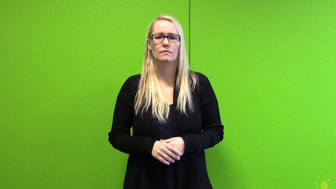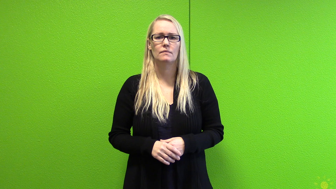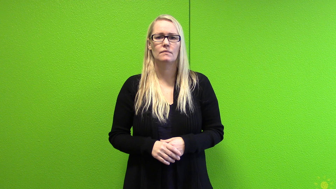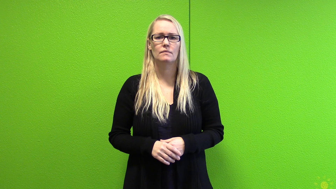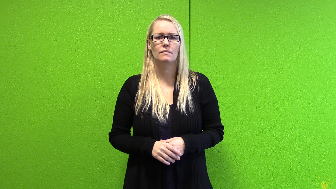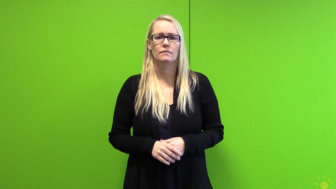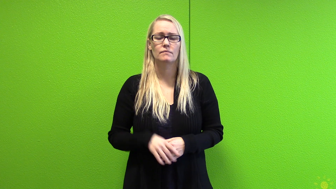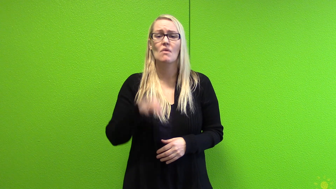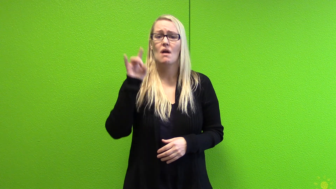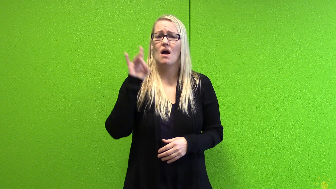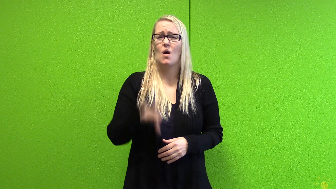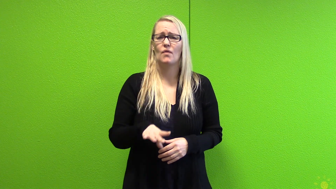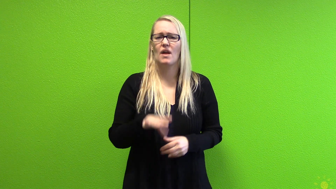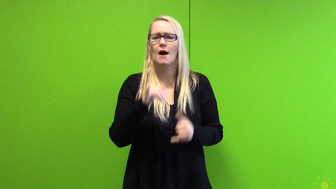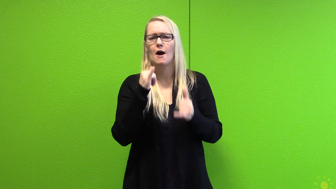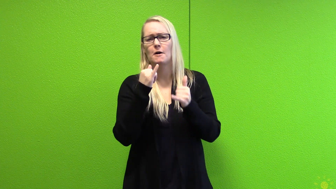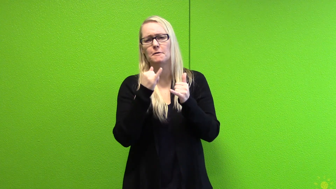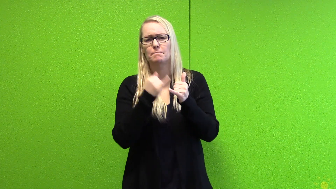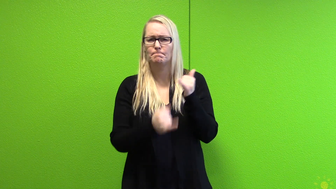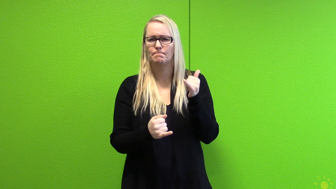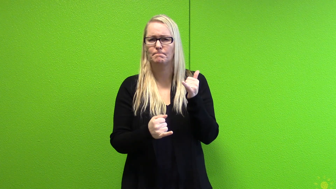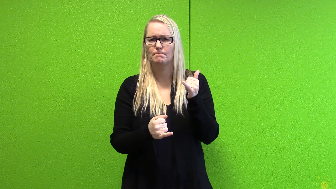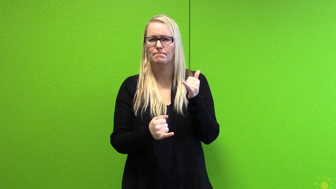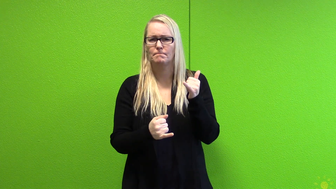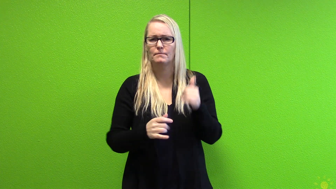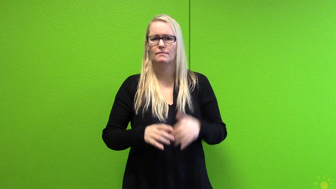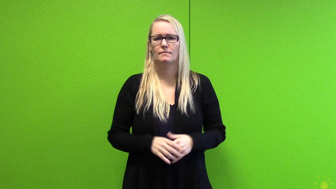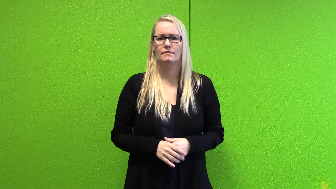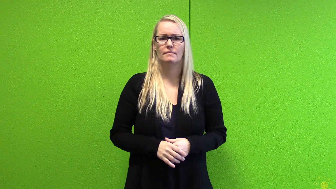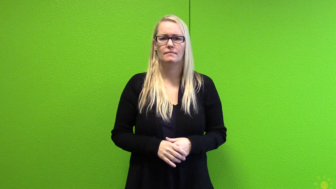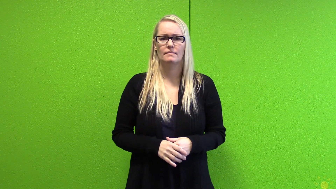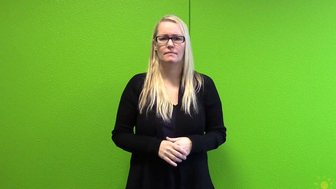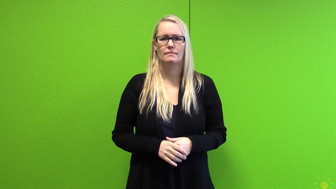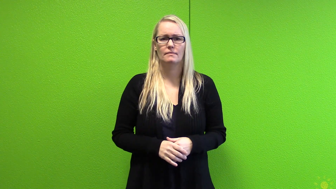Að lokum